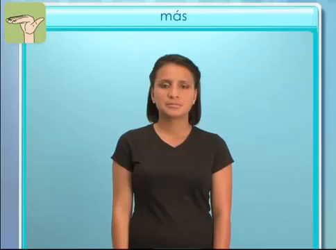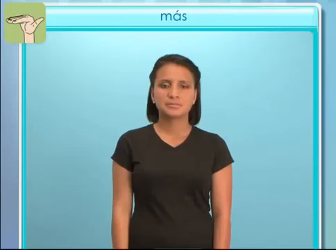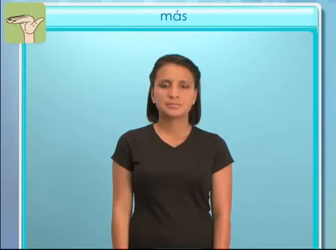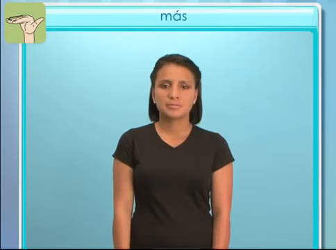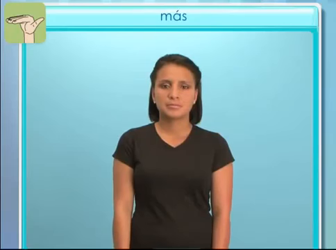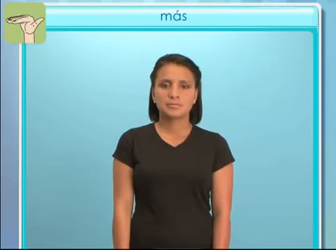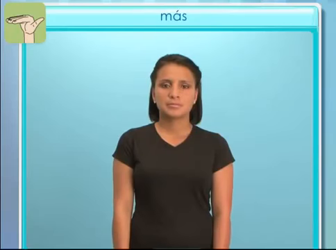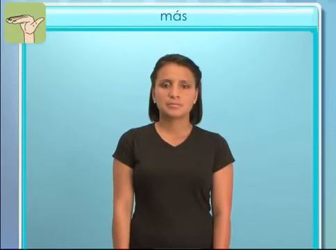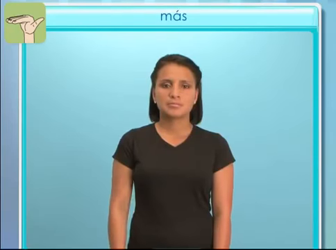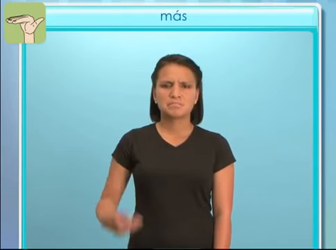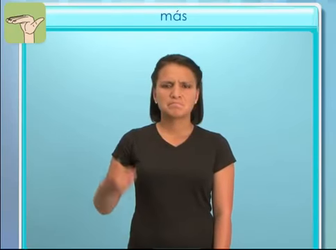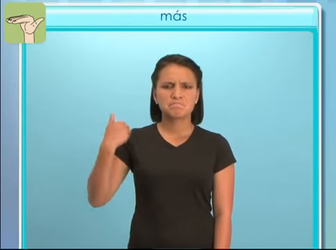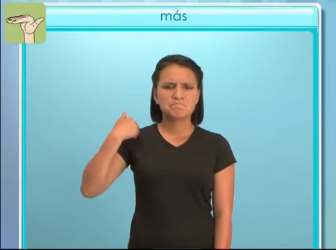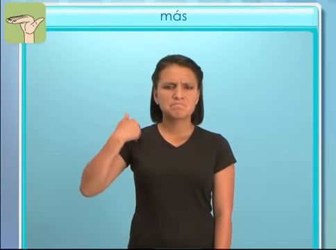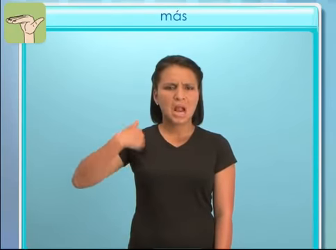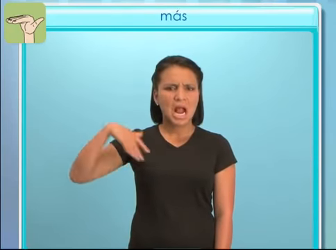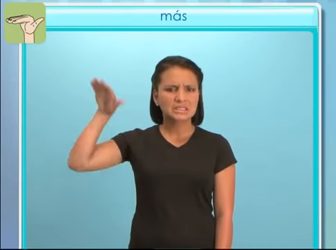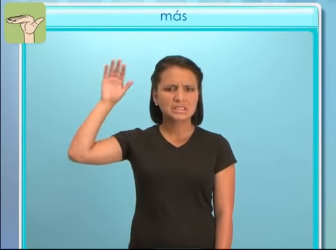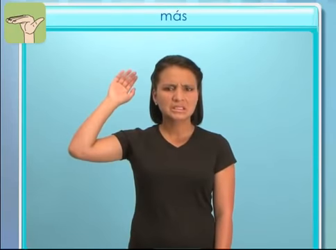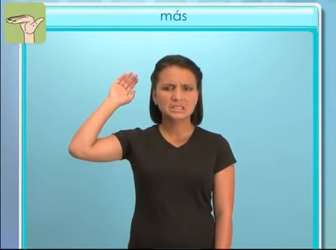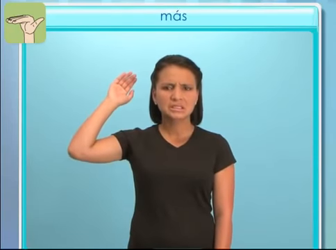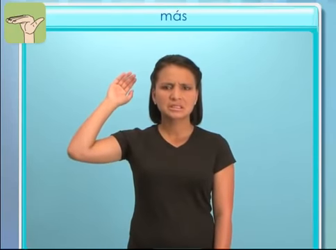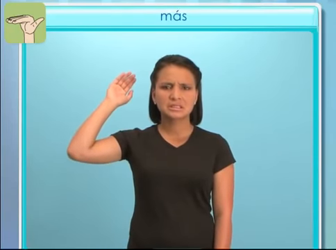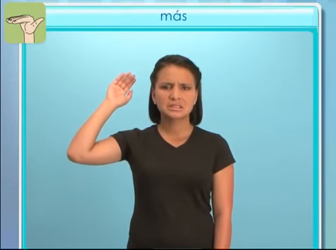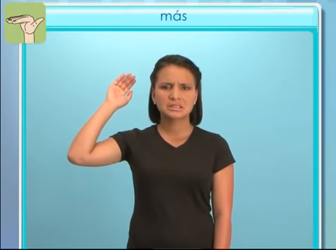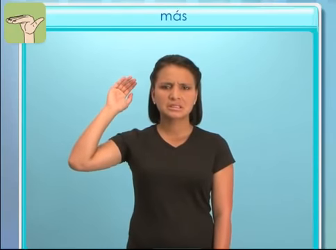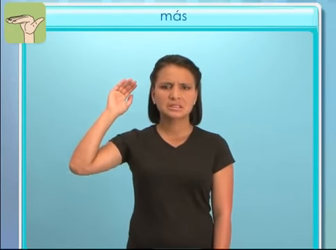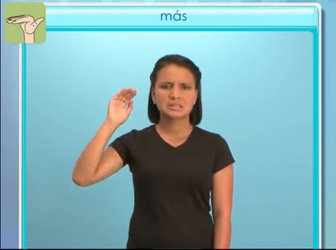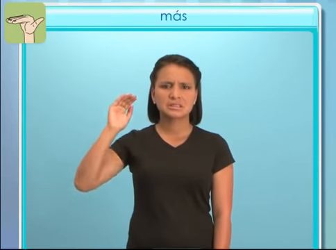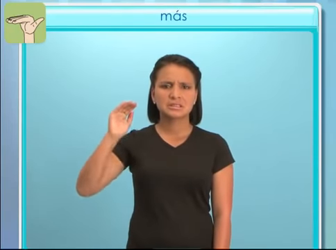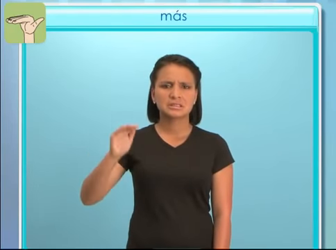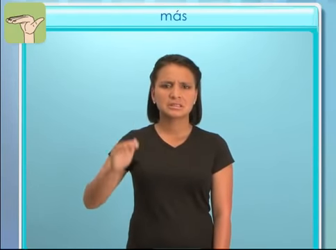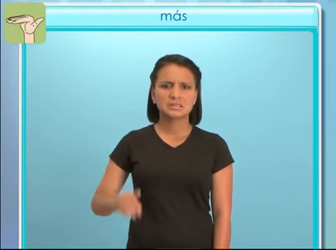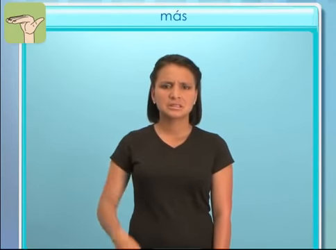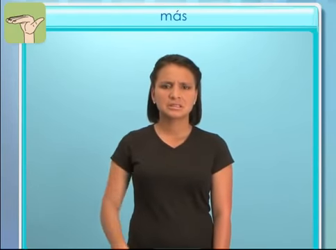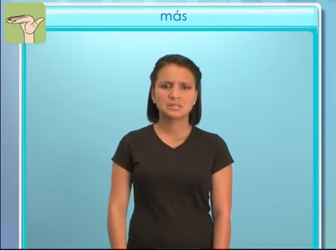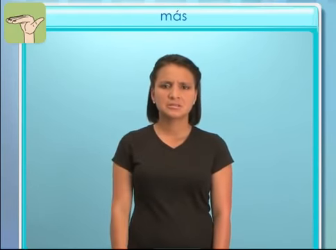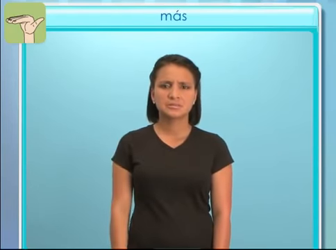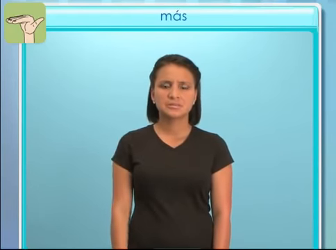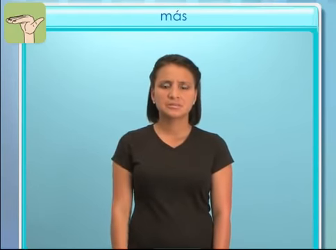MAS